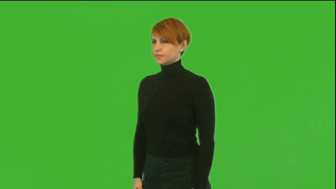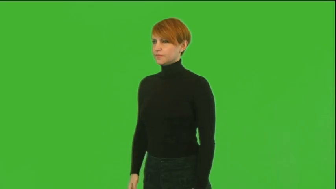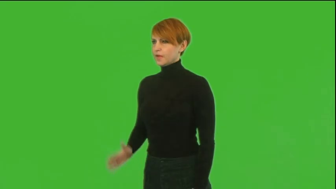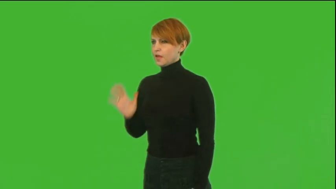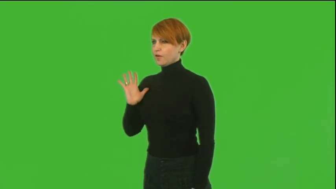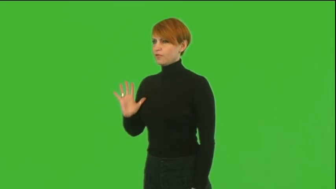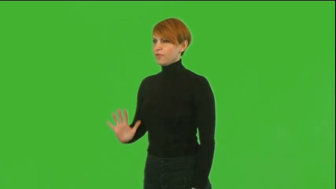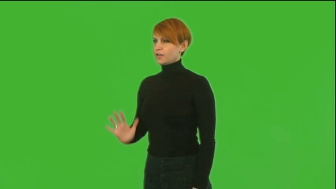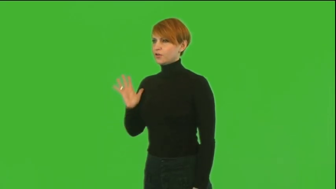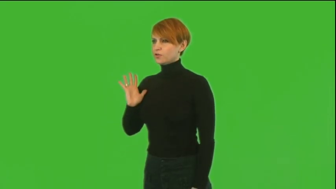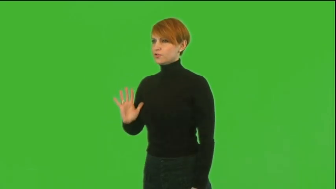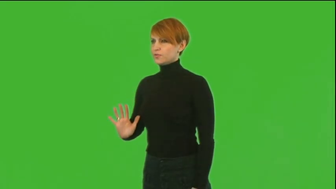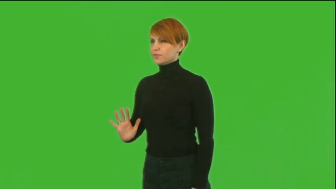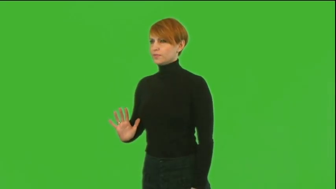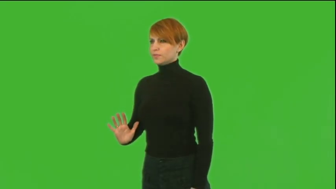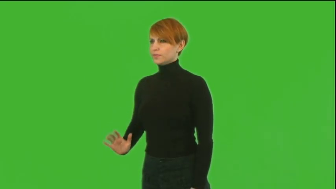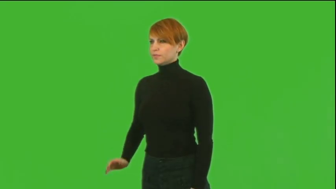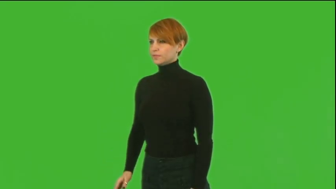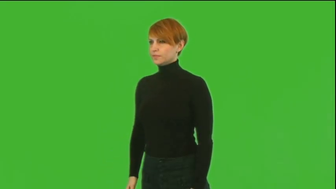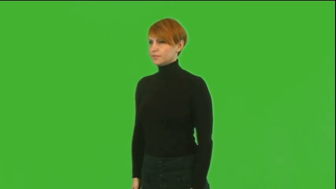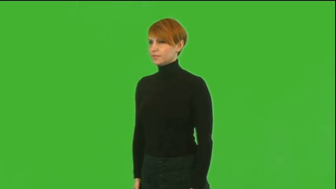wartość